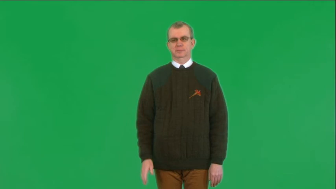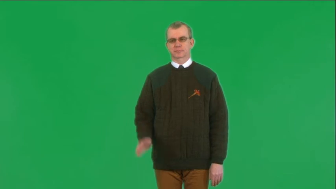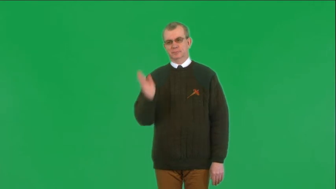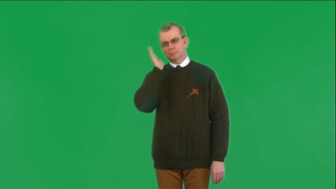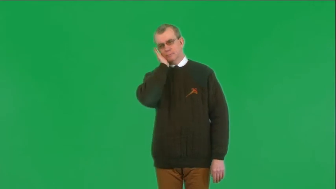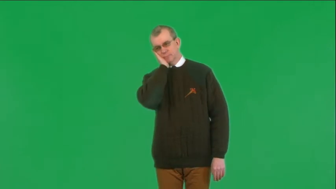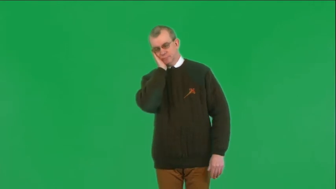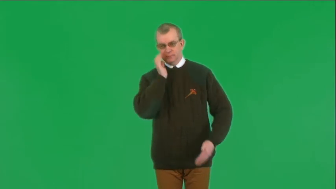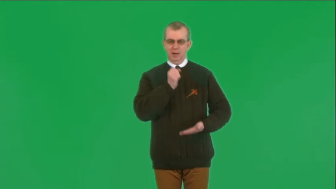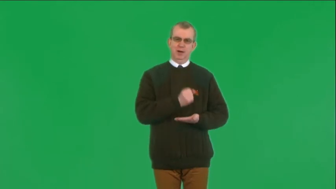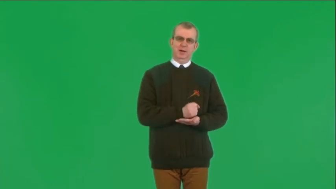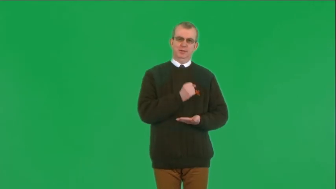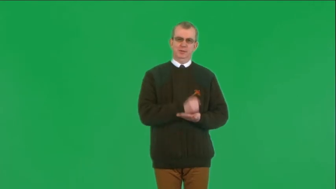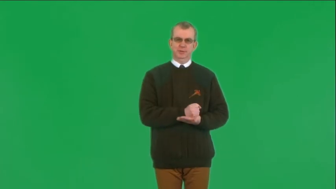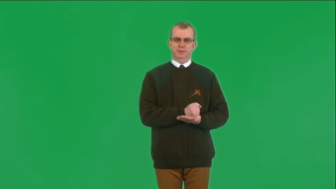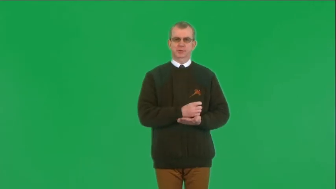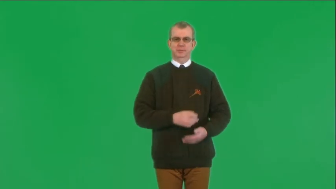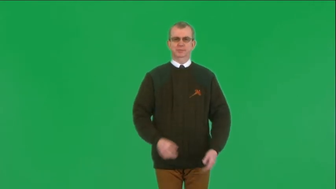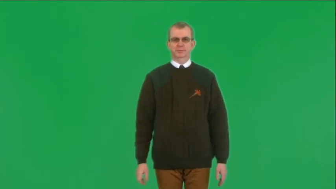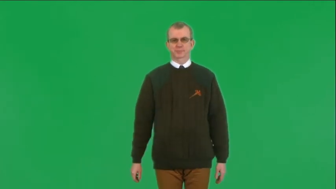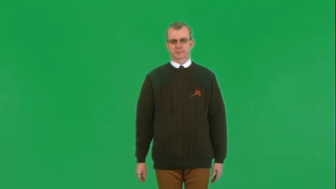adres